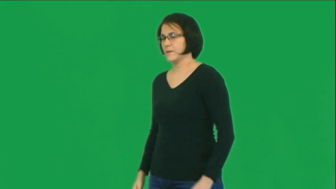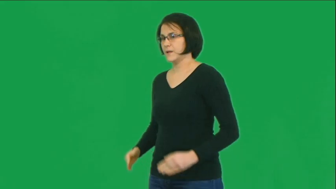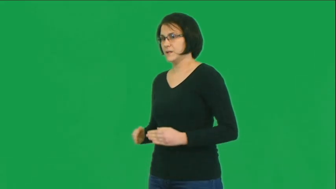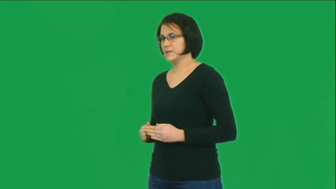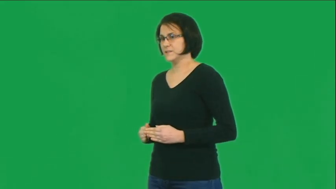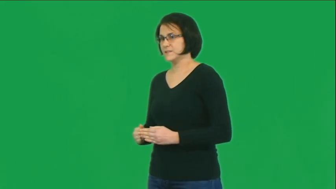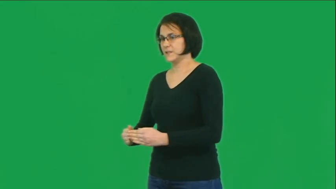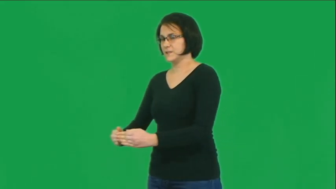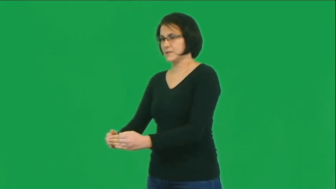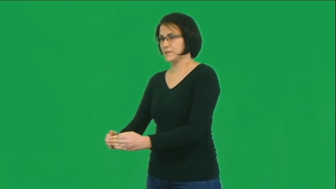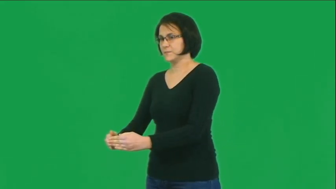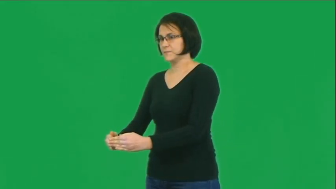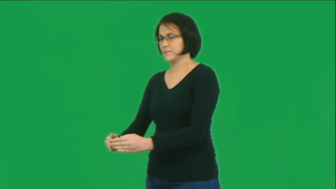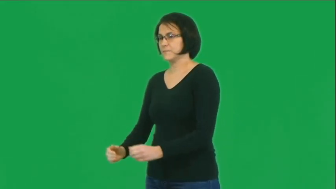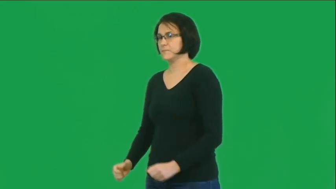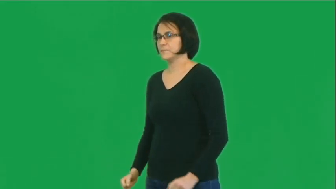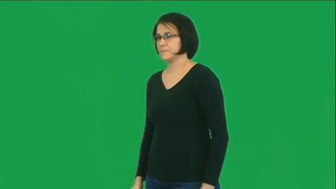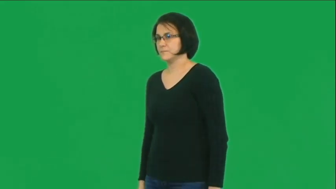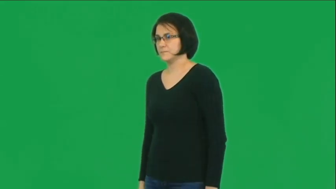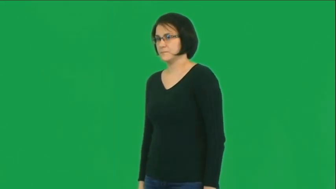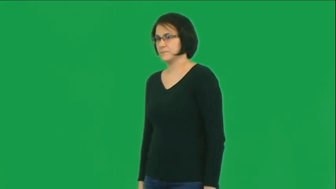statek